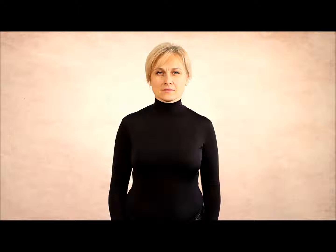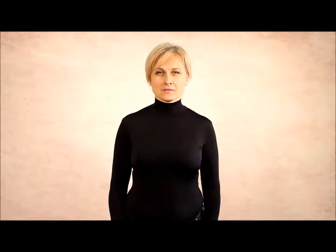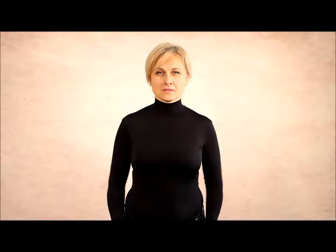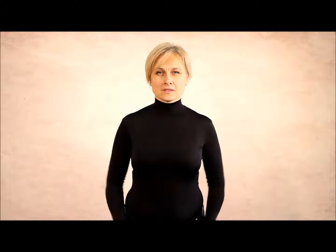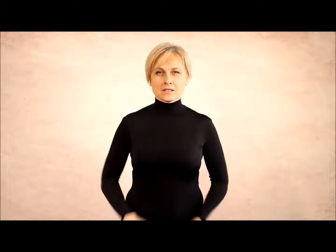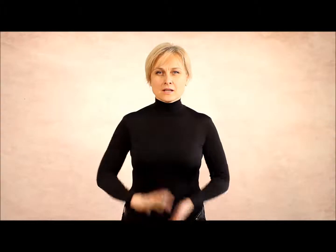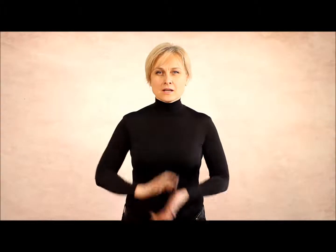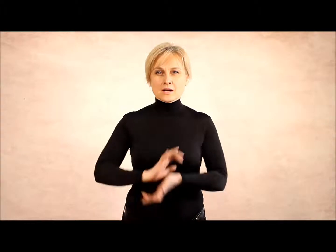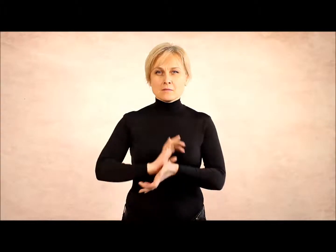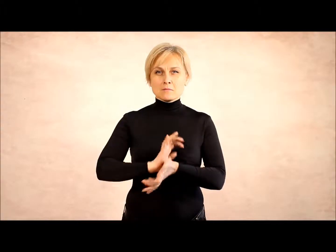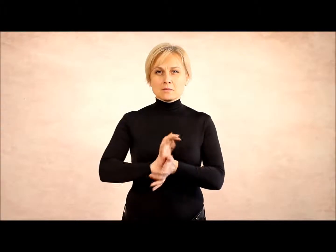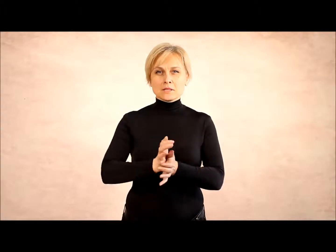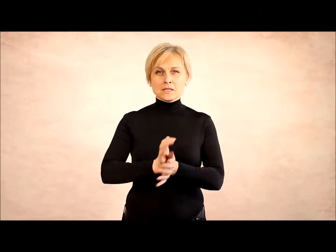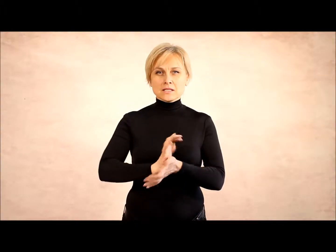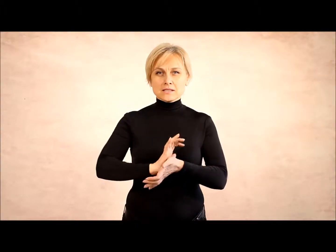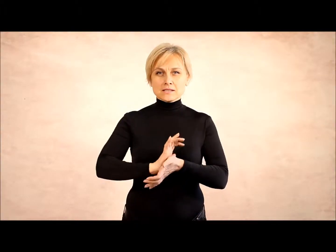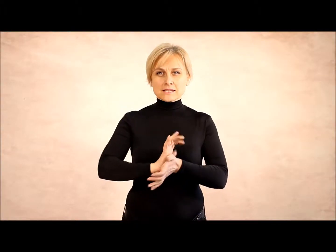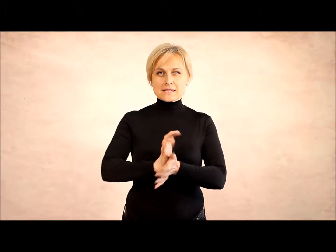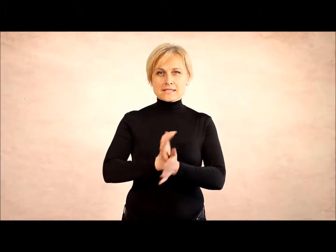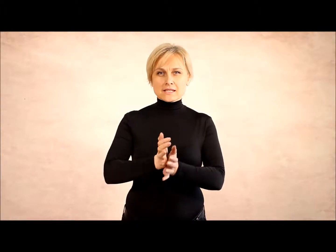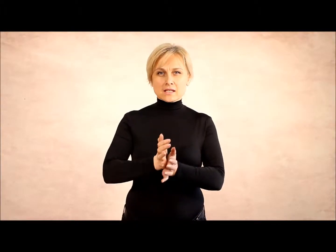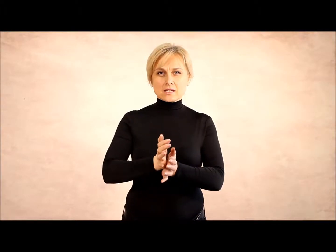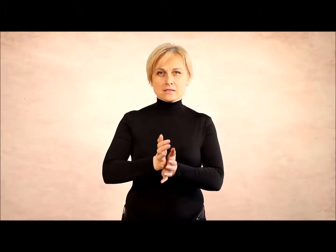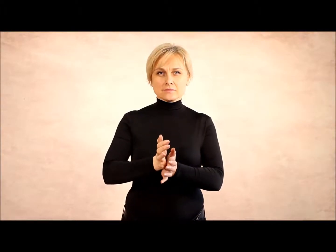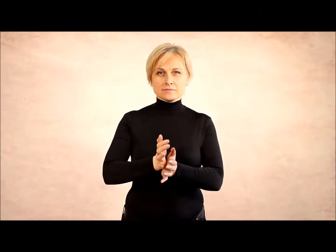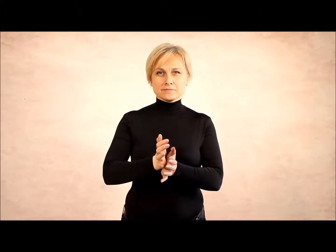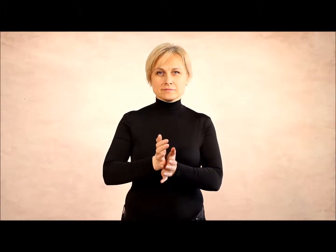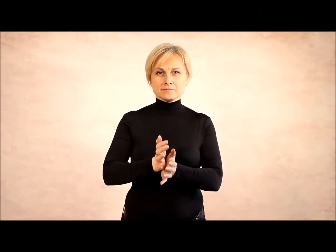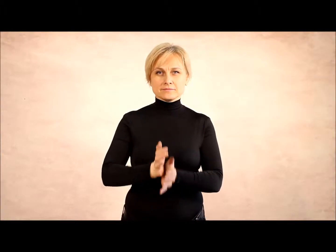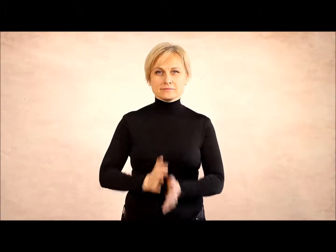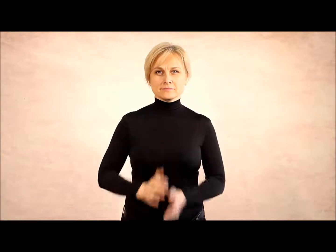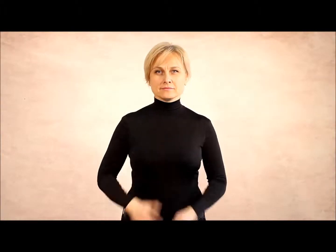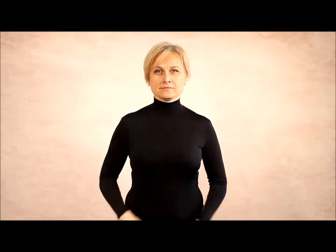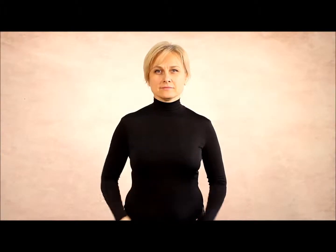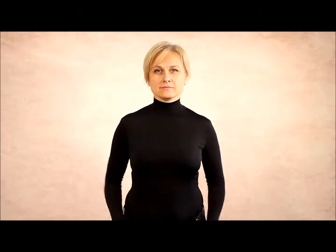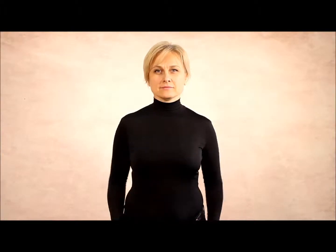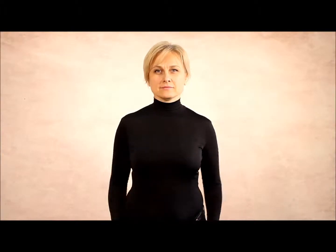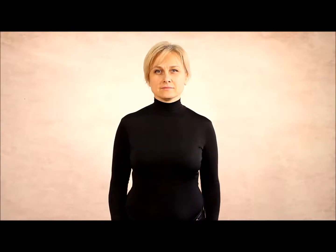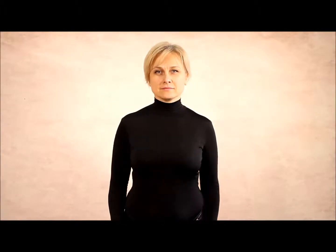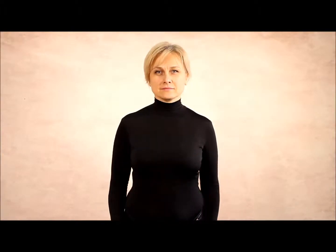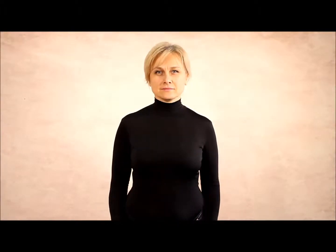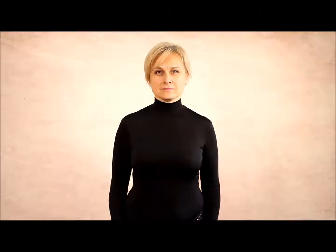Branza, cascaval